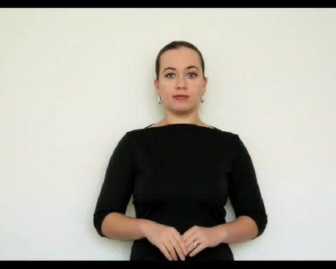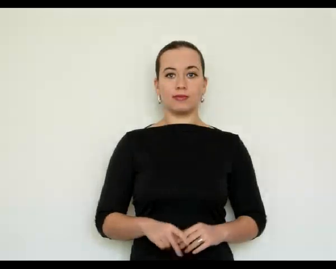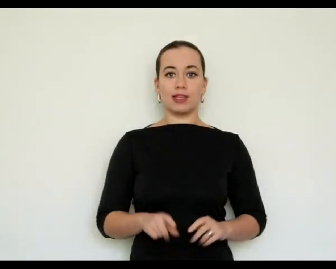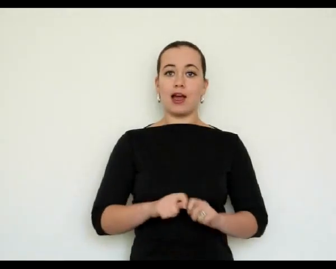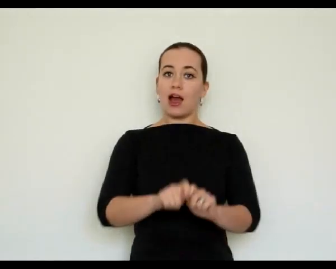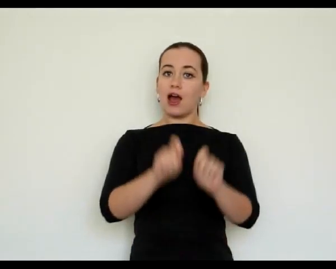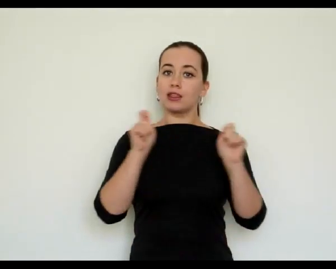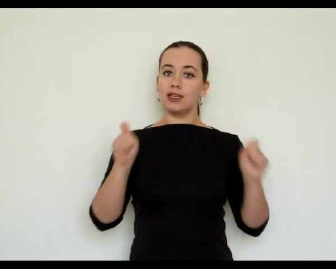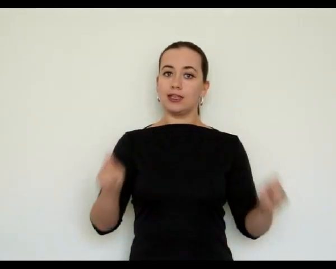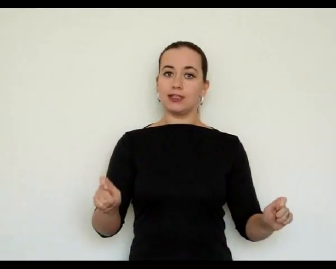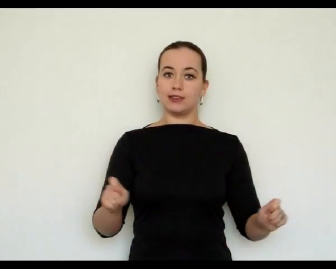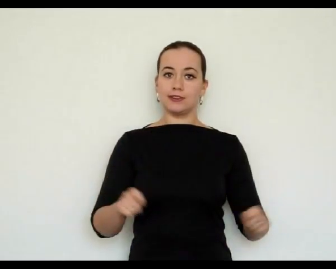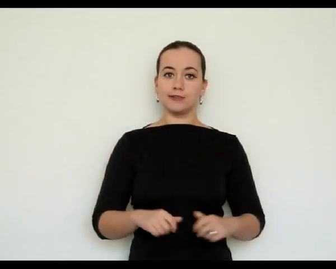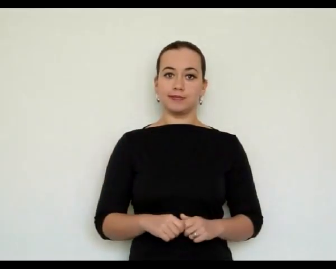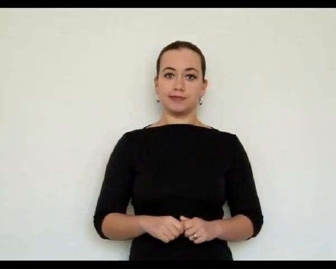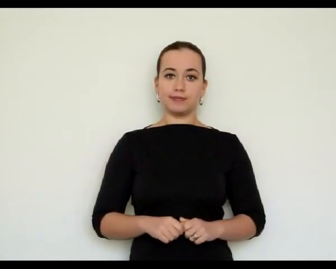открыть